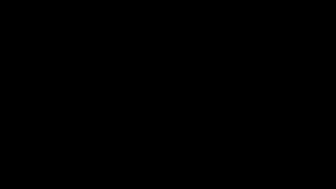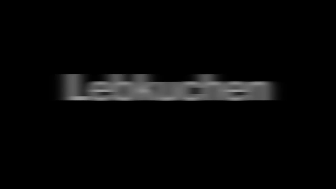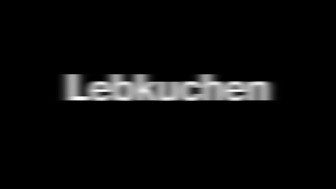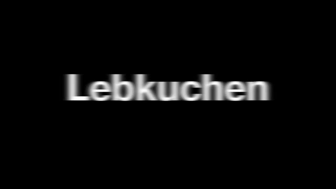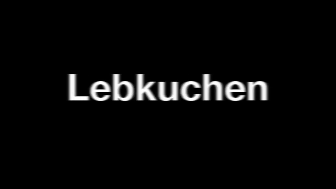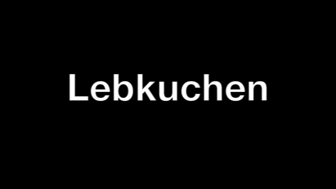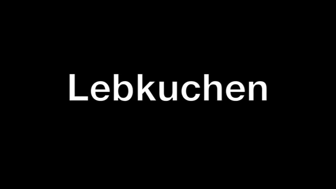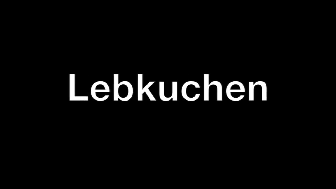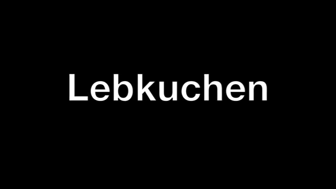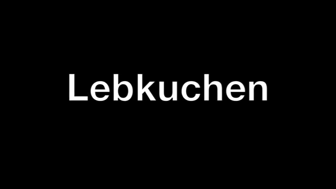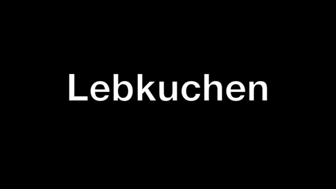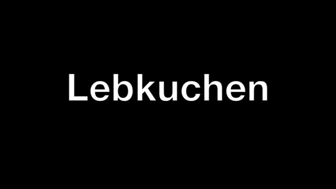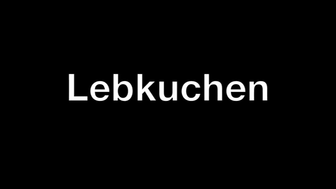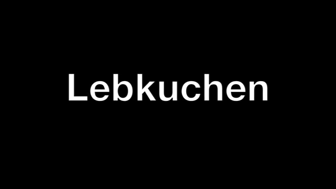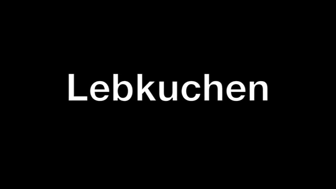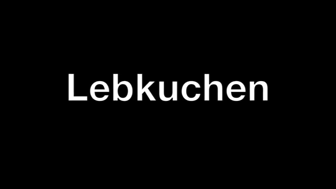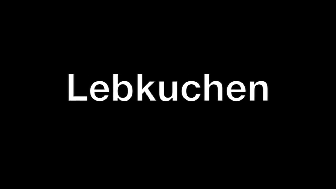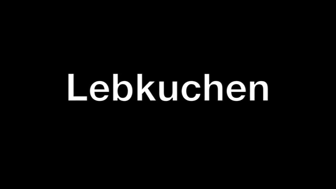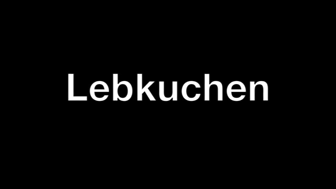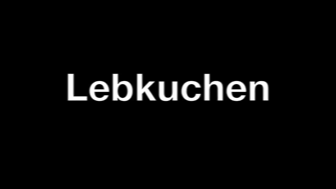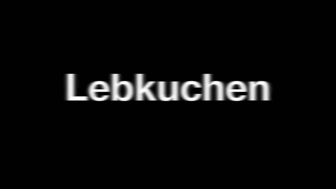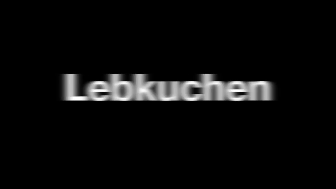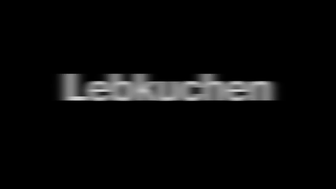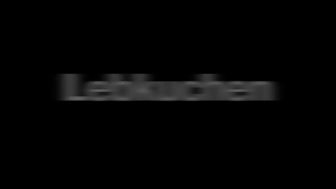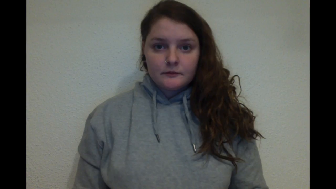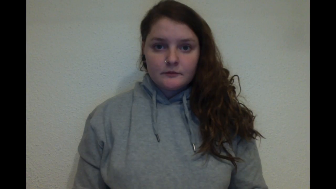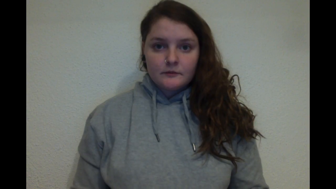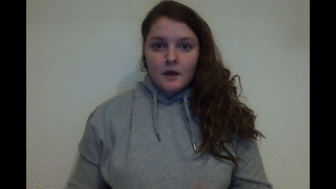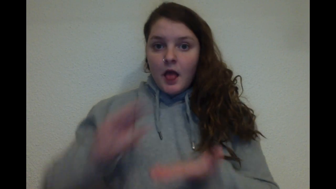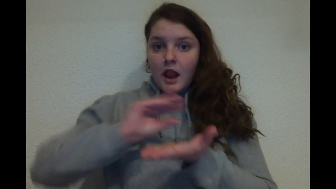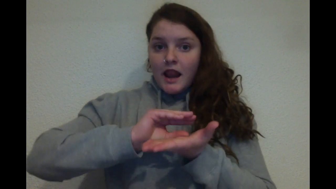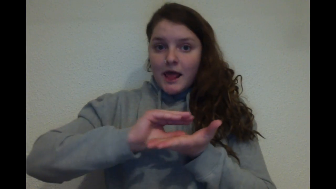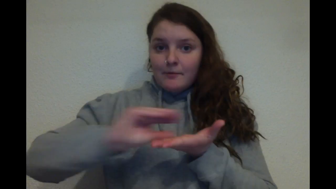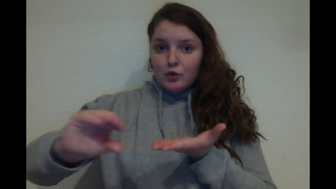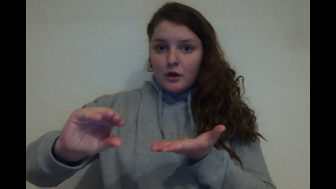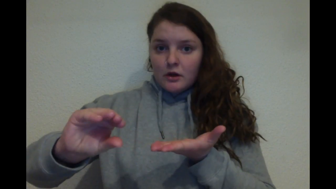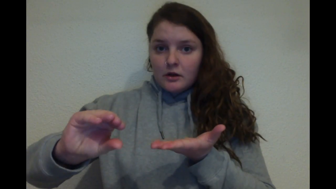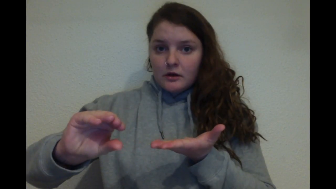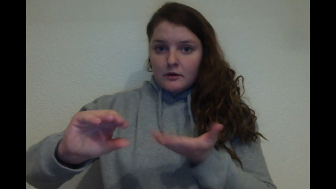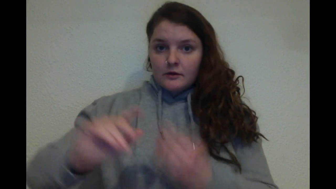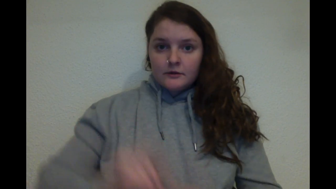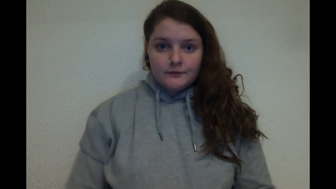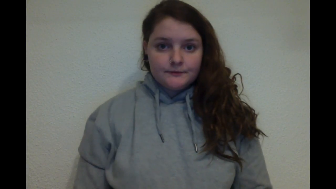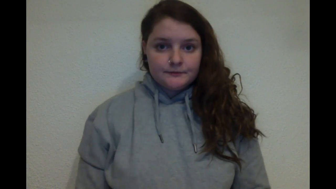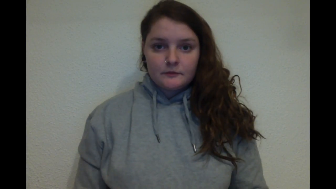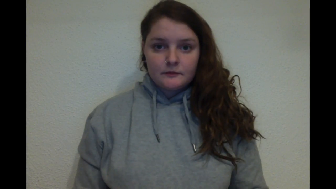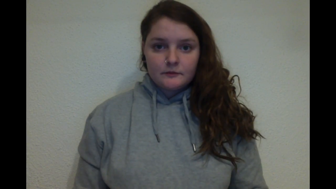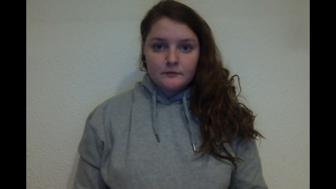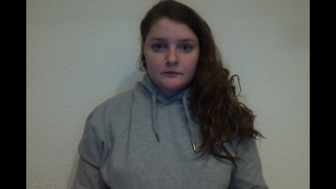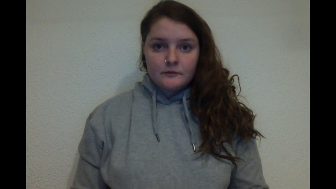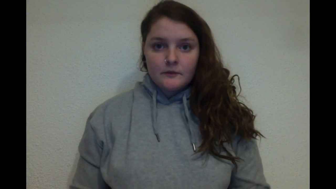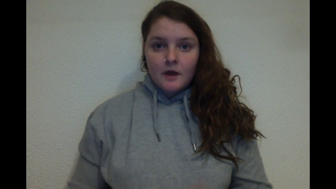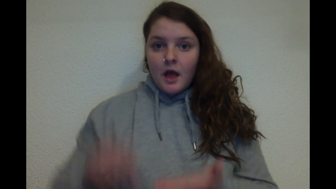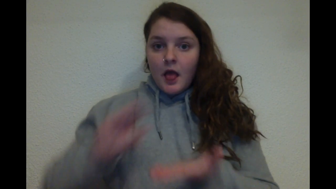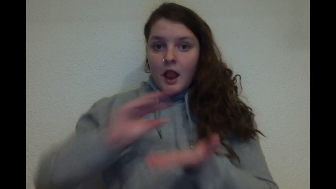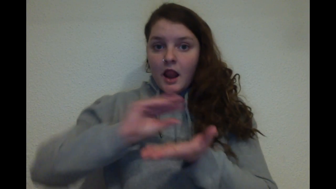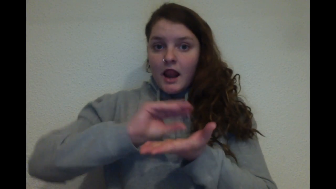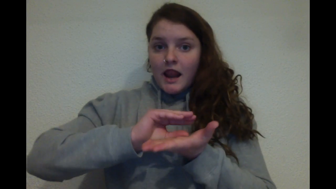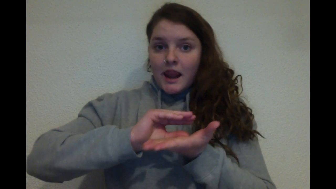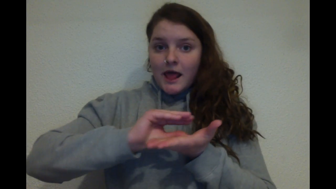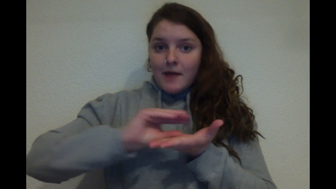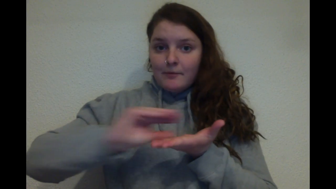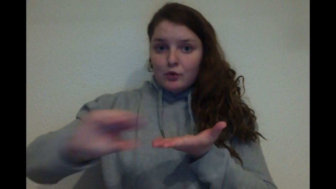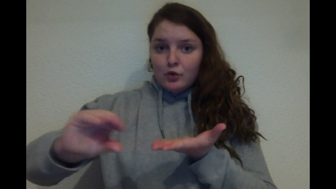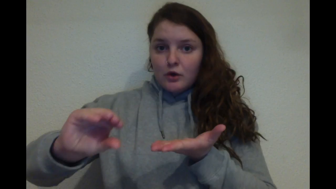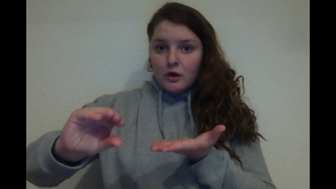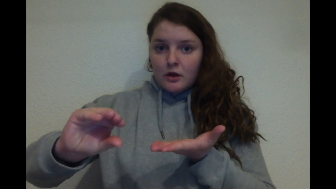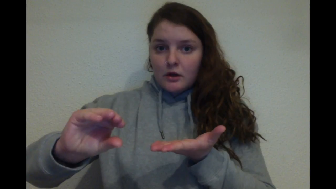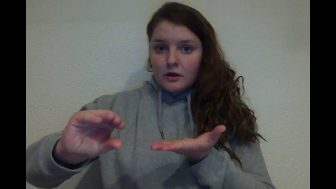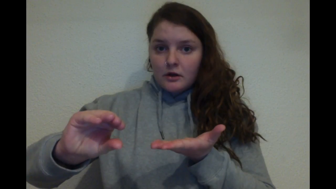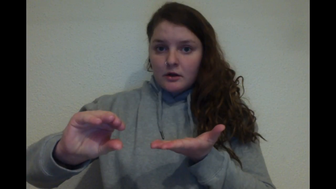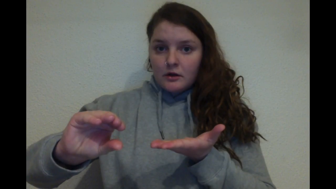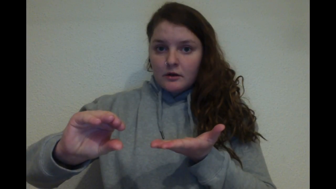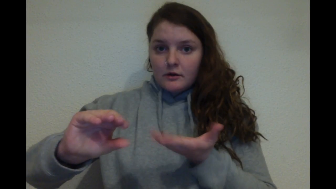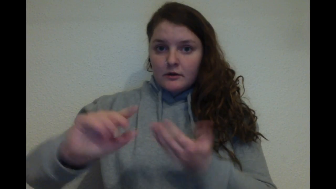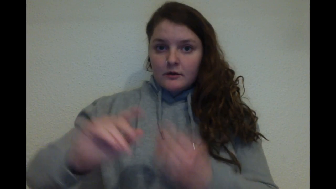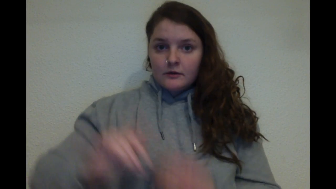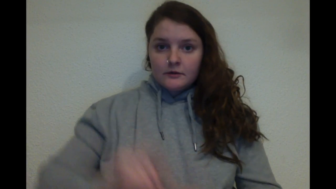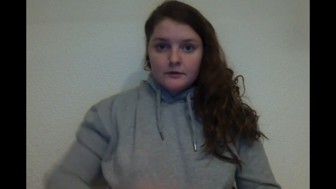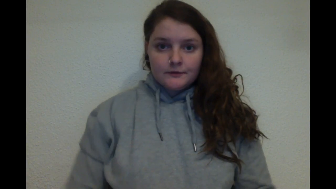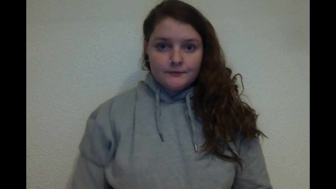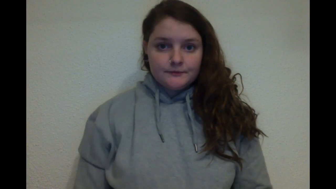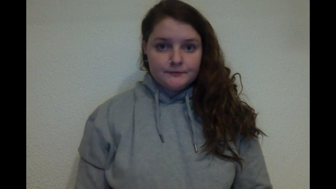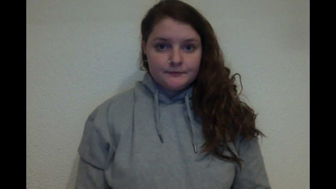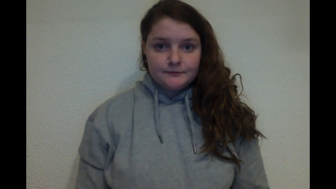Lebkuchen